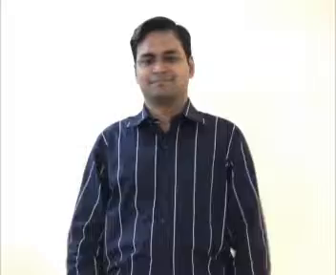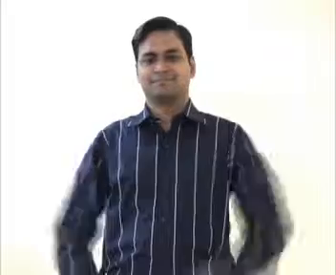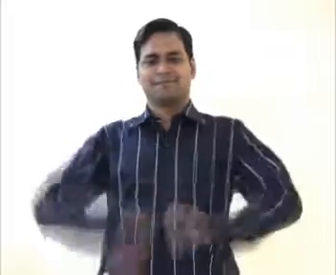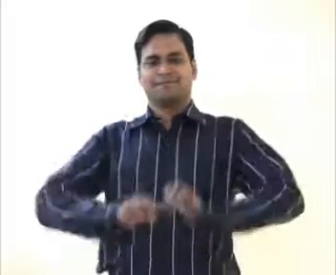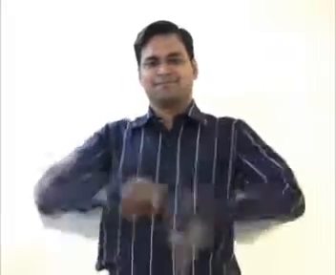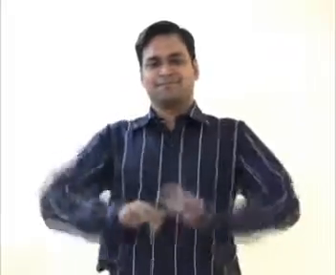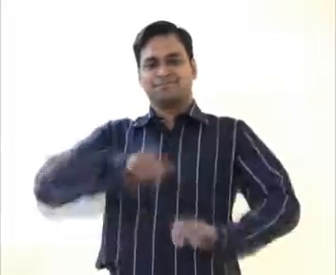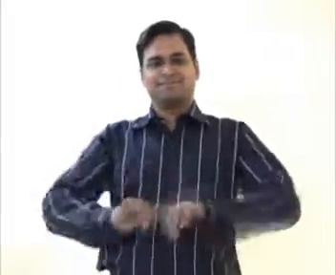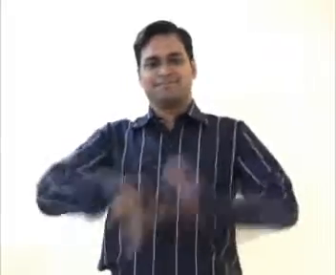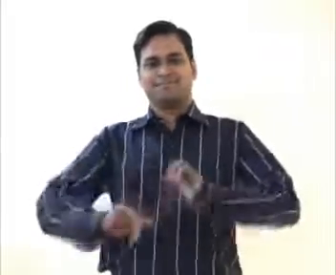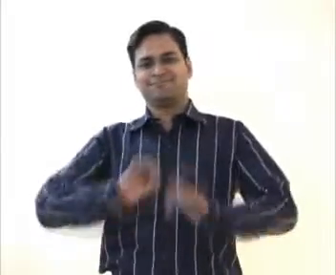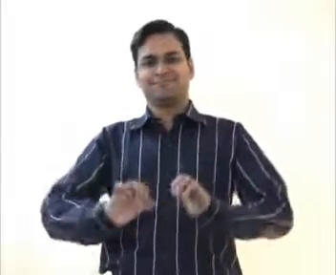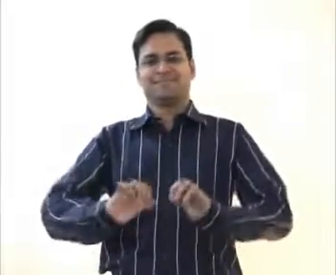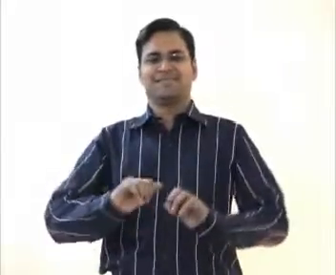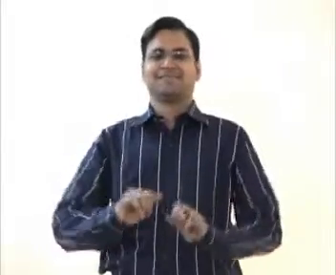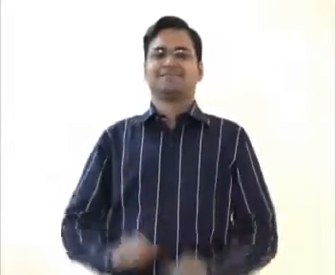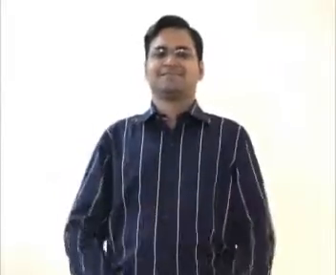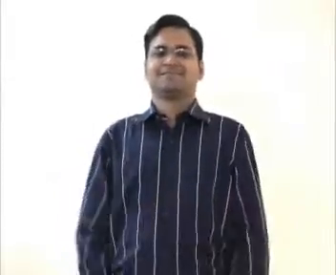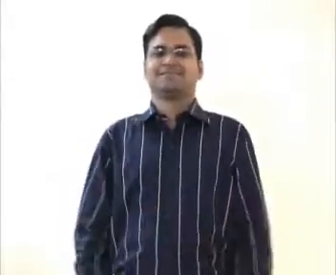ਤਬਲਾ